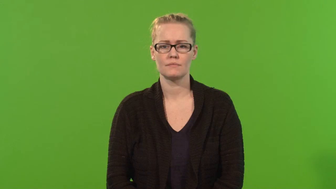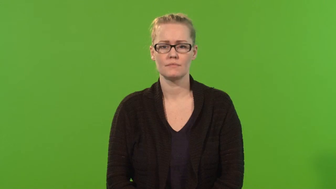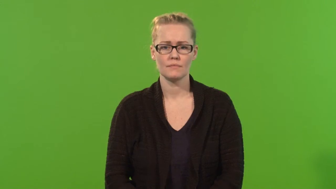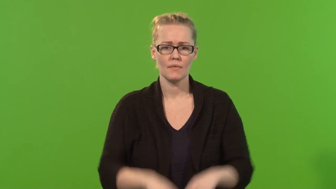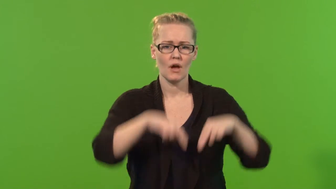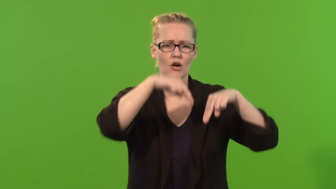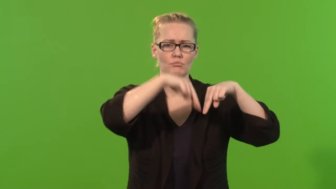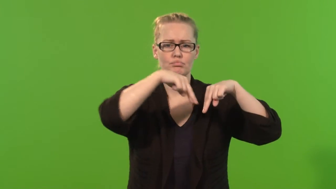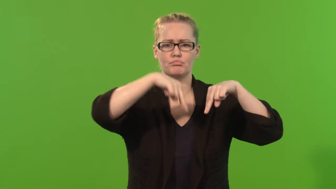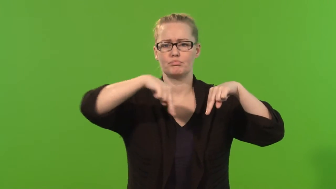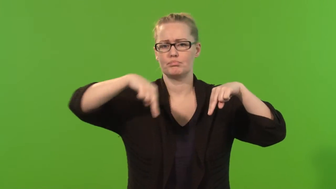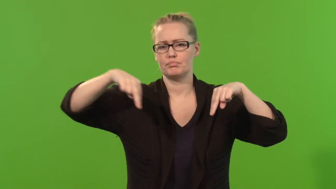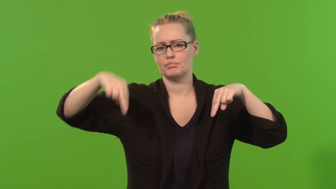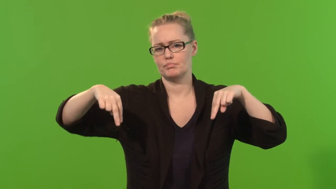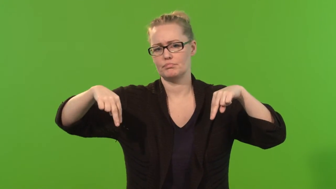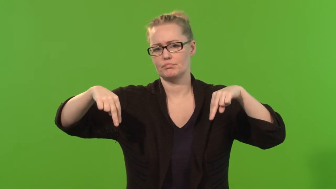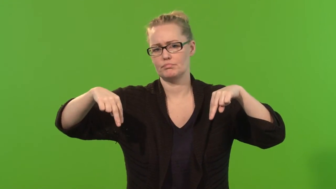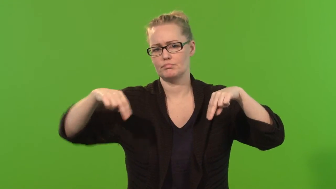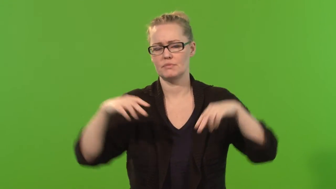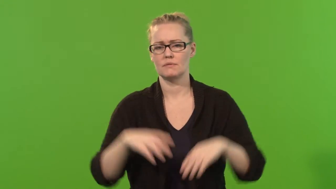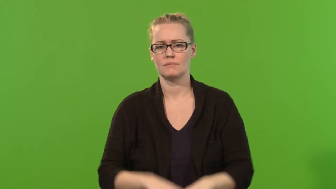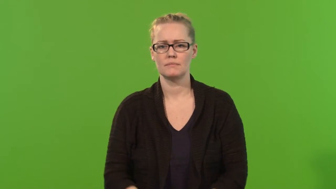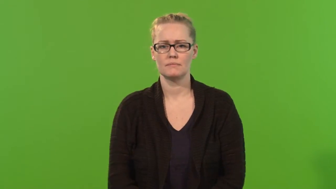fjöltengi